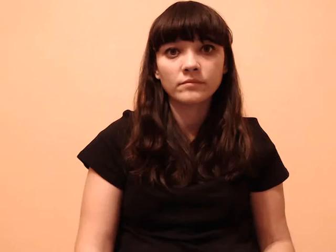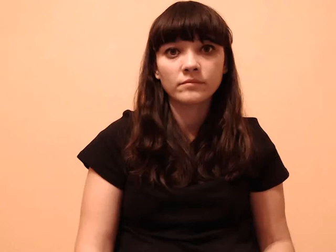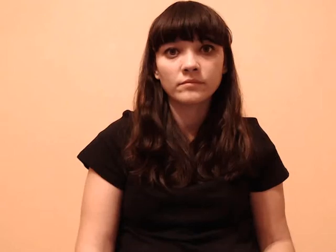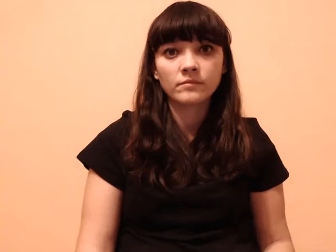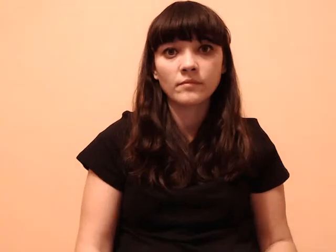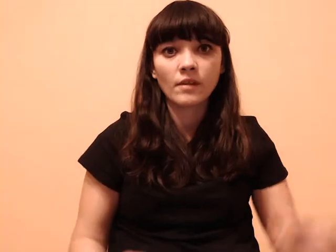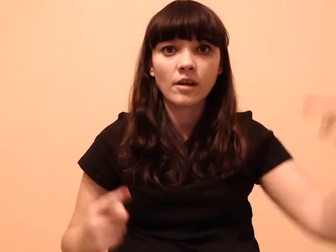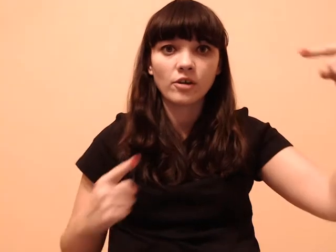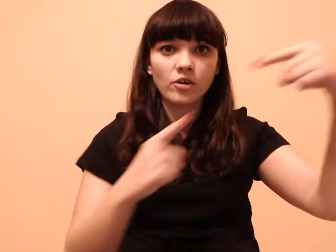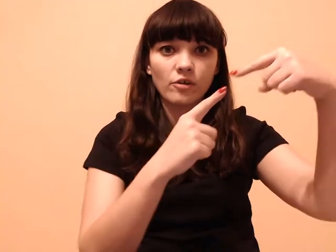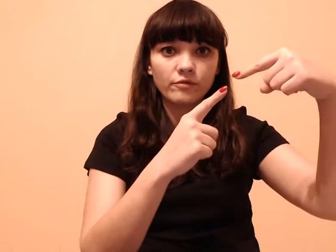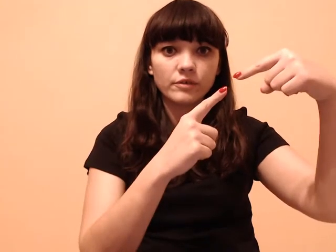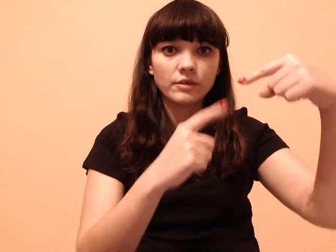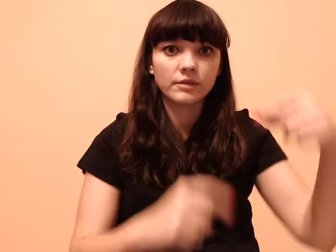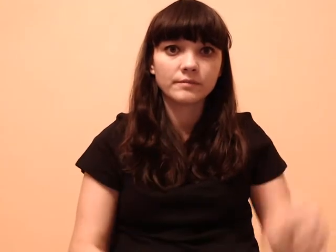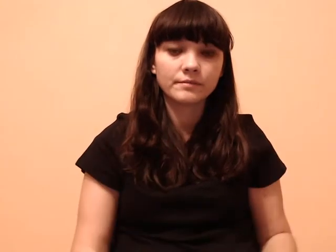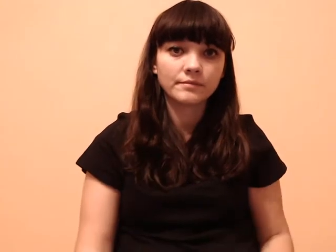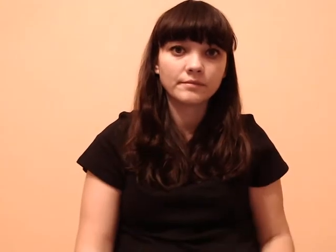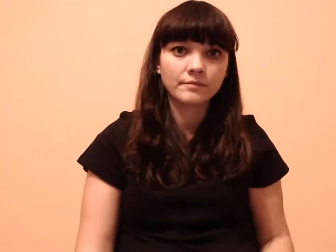KONFLIKT